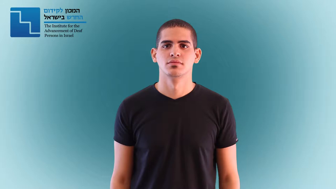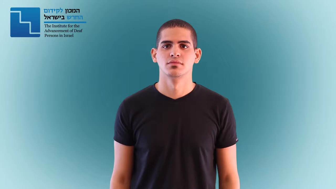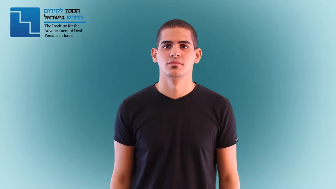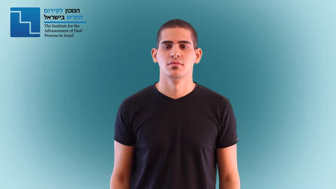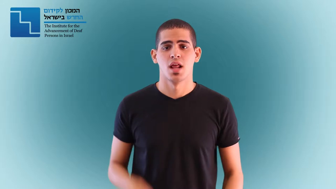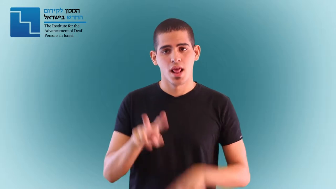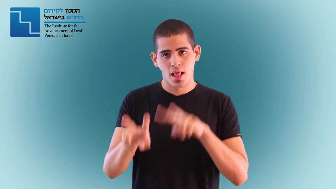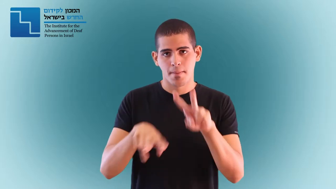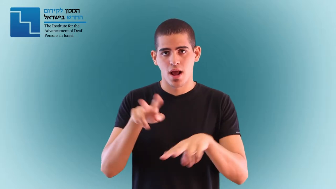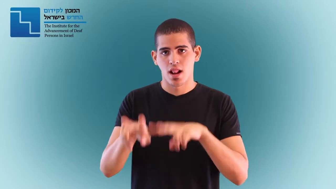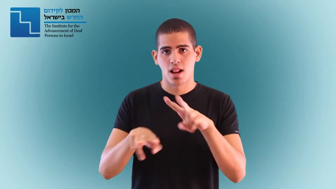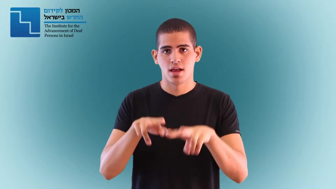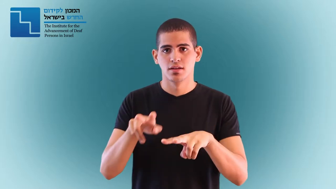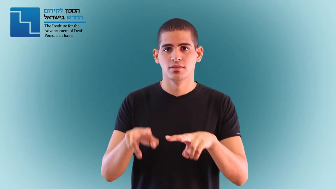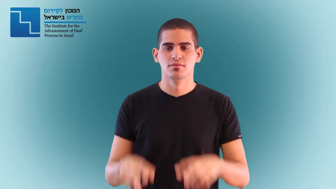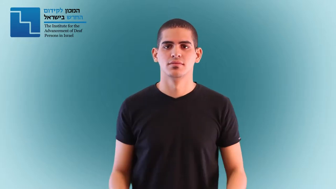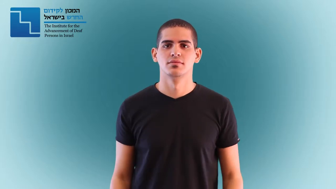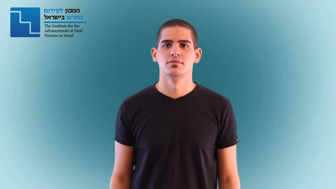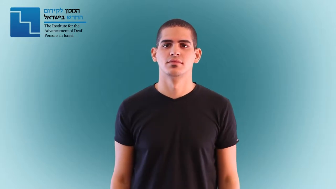לטפל